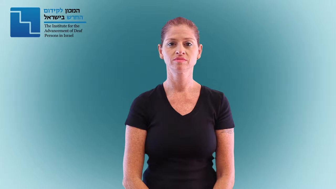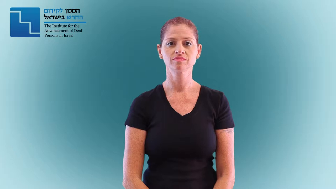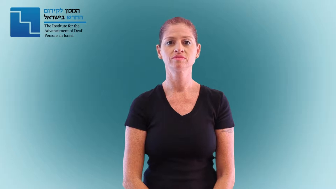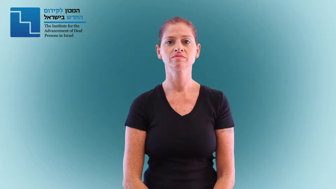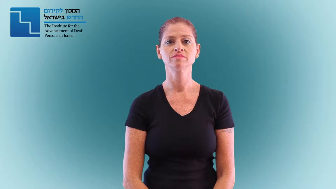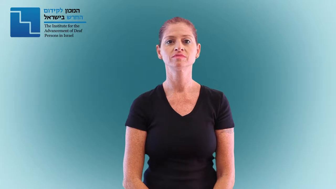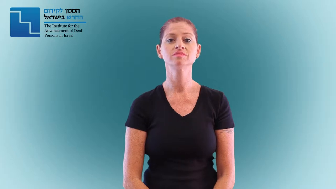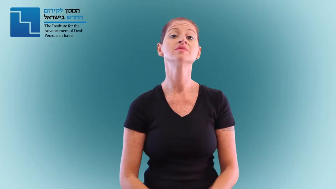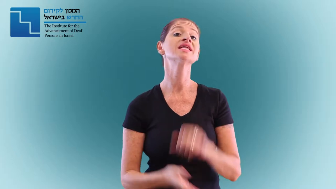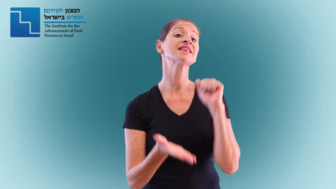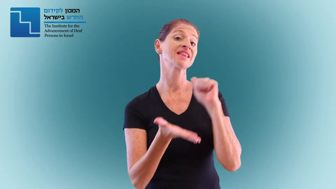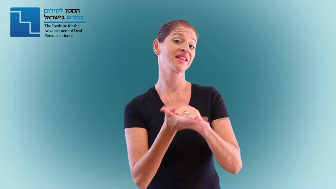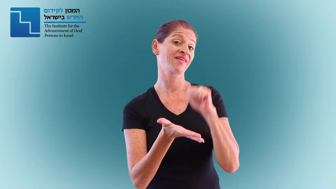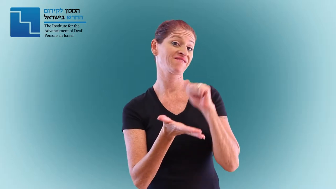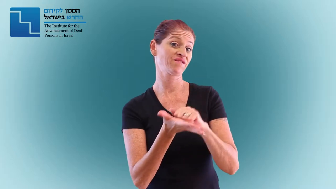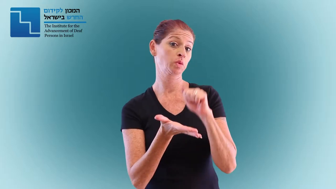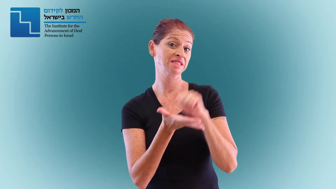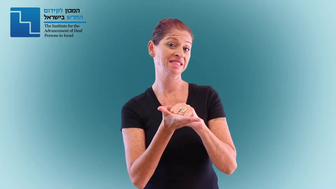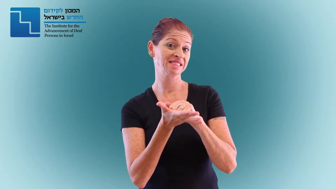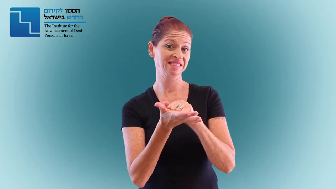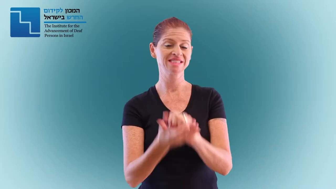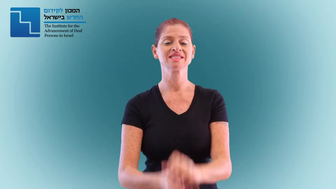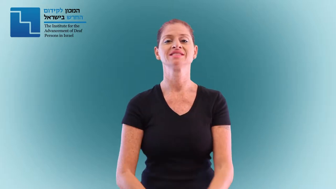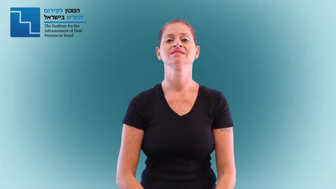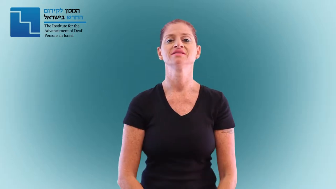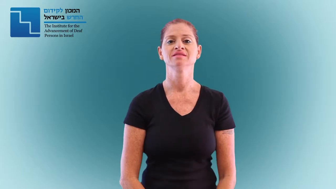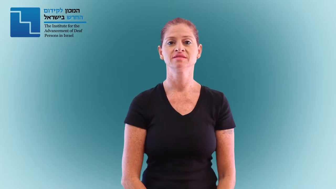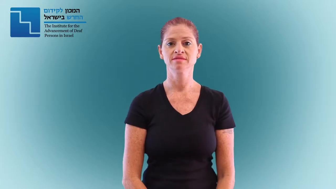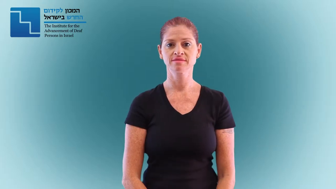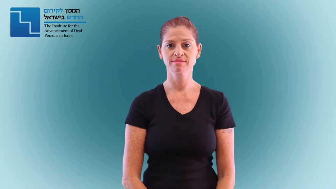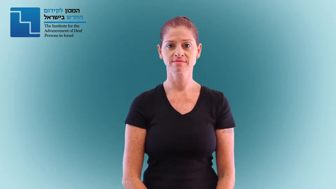דפוס